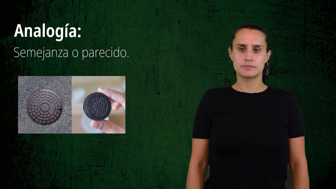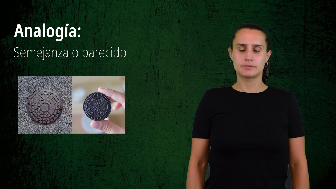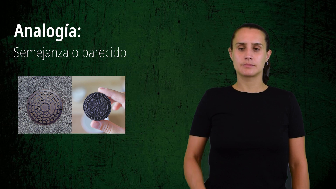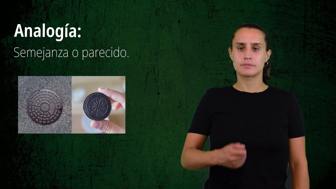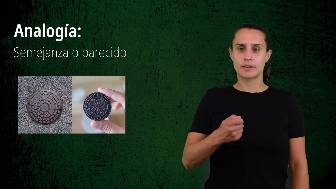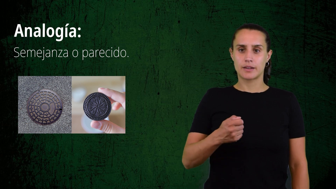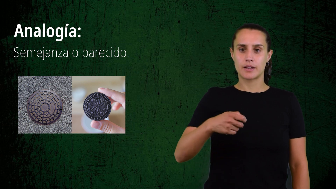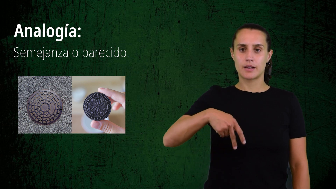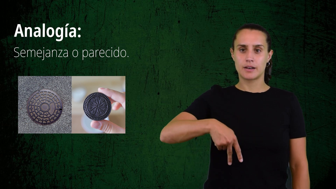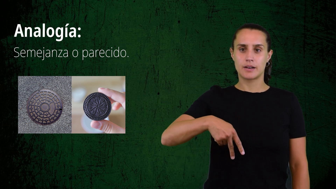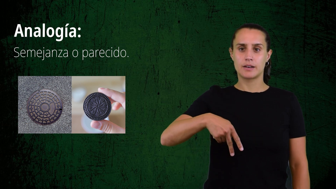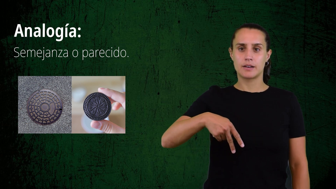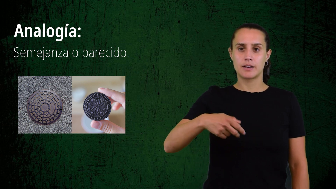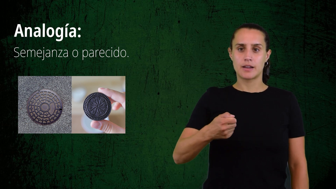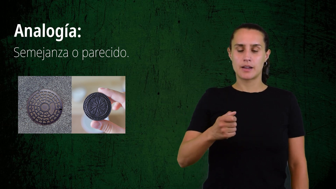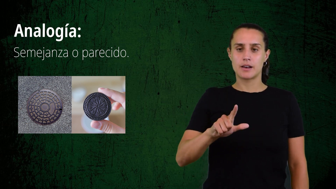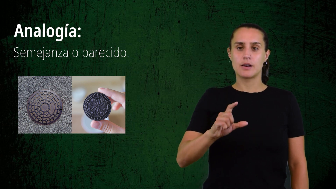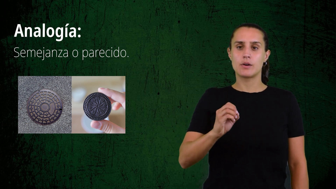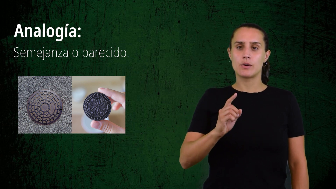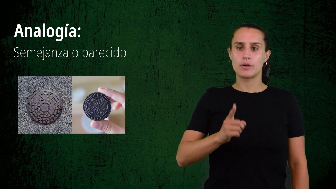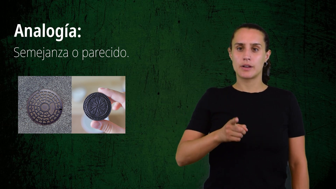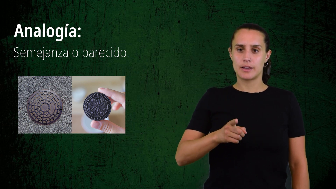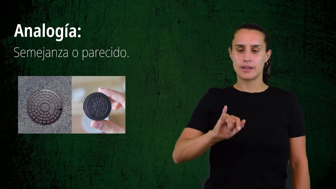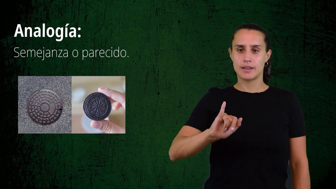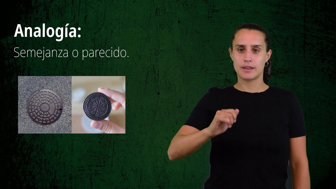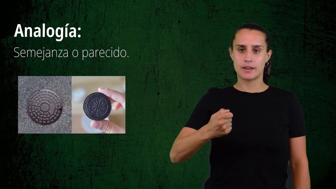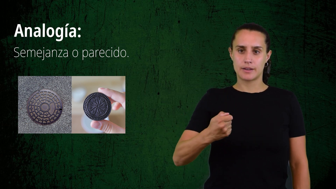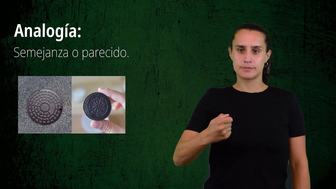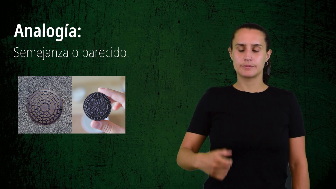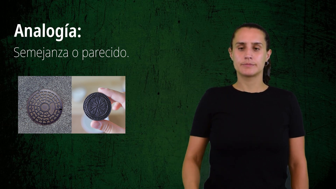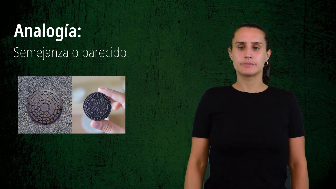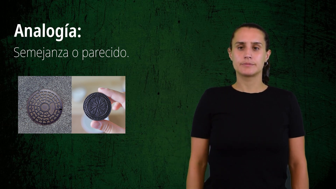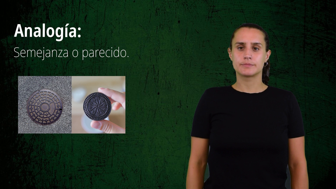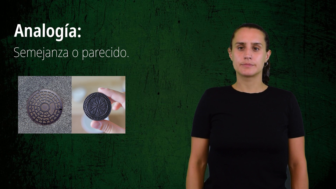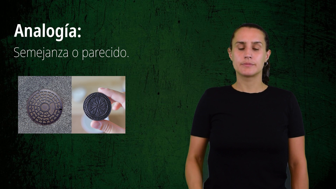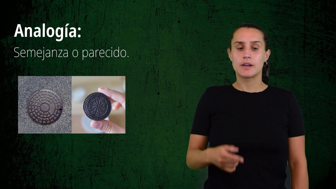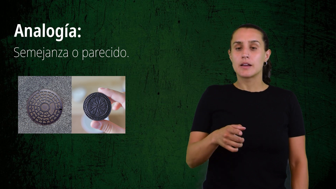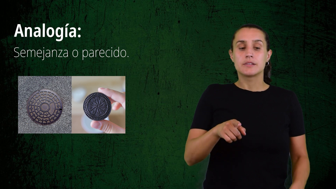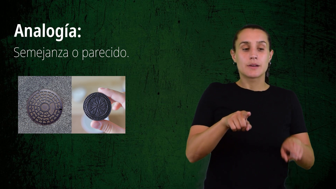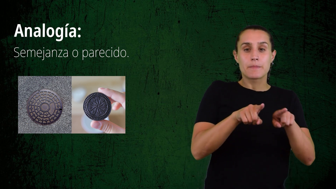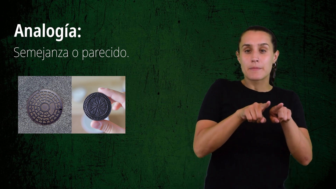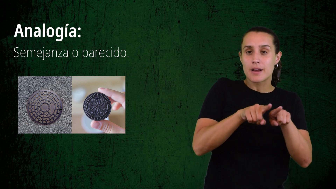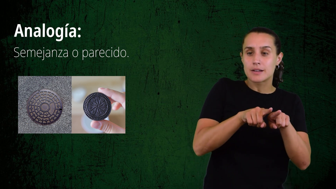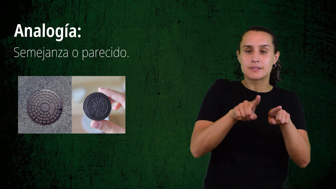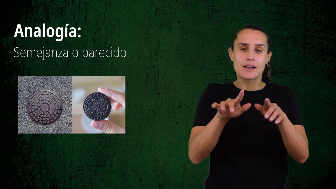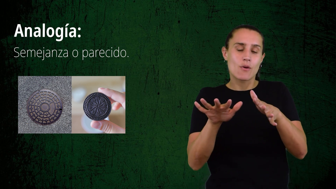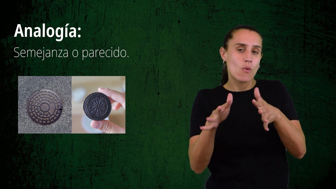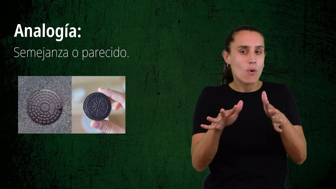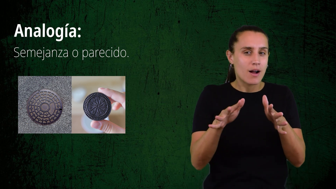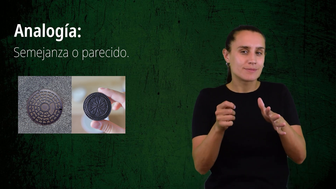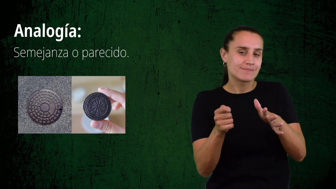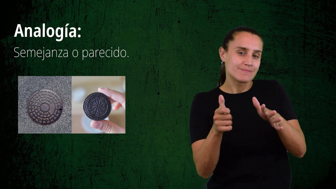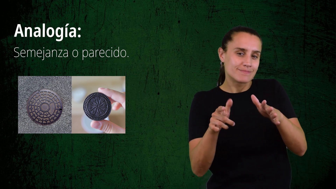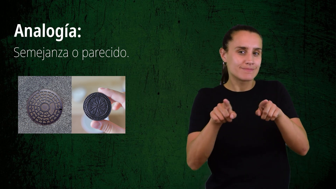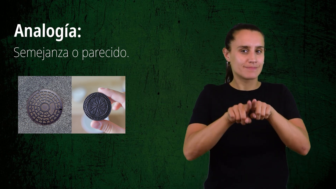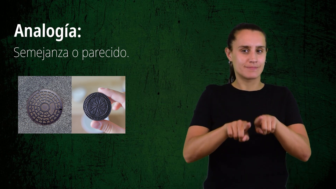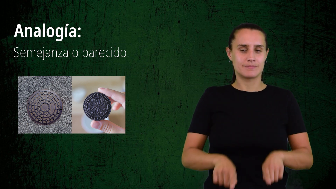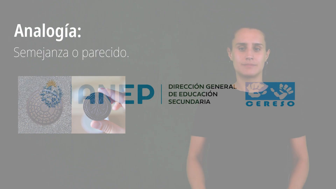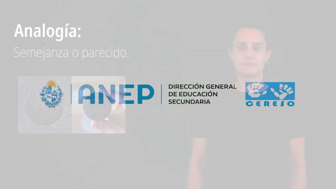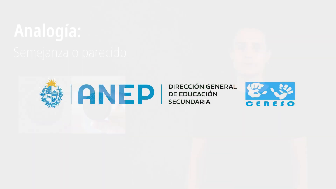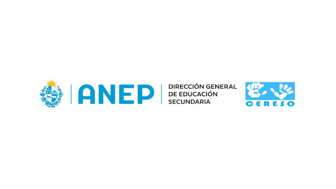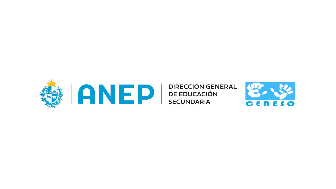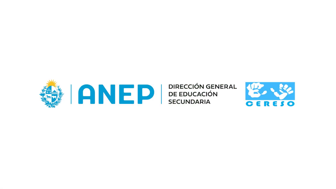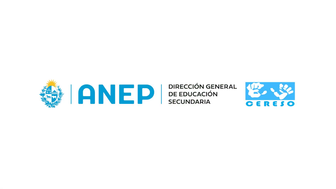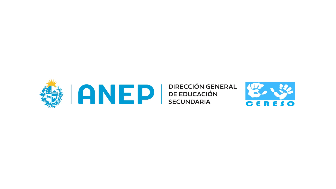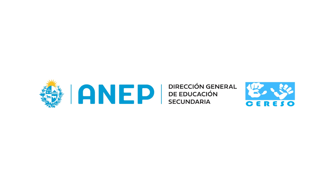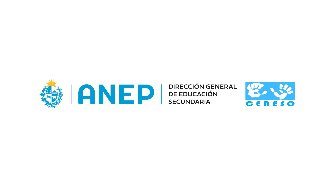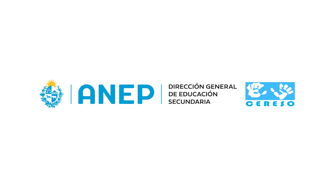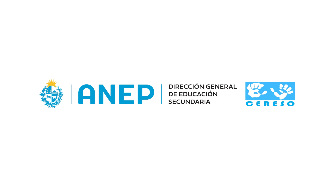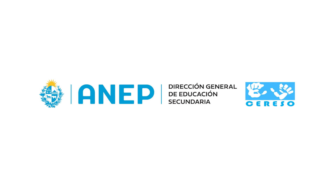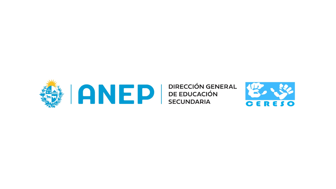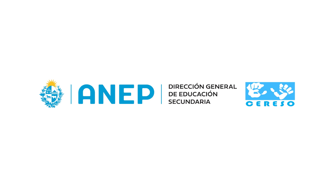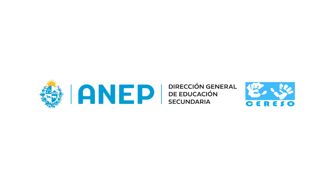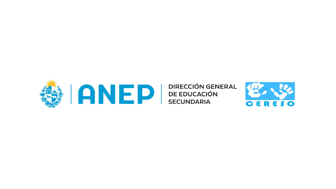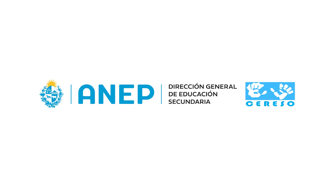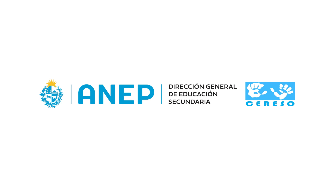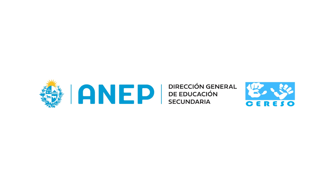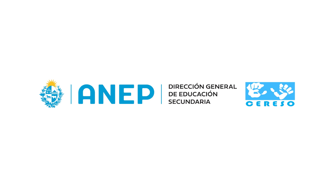Analogía